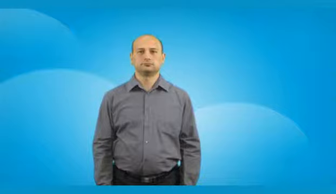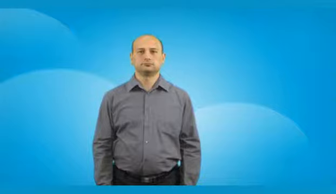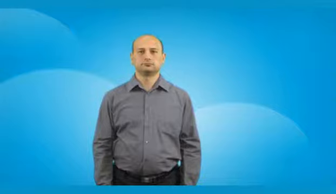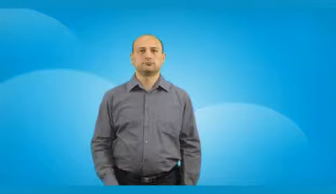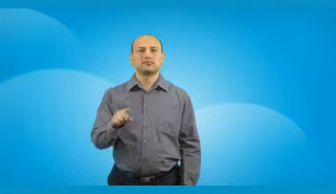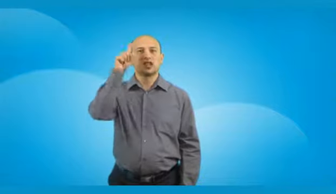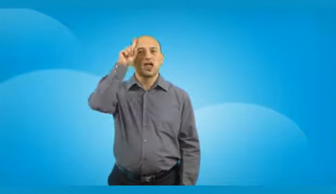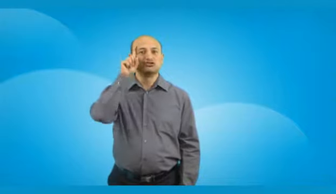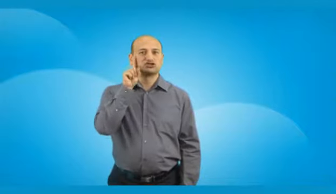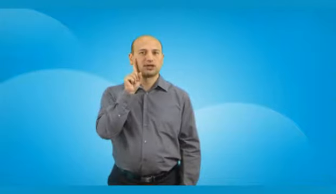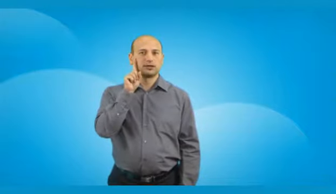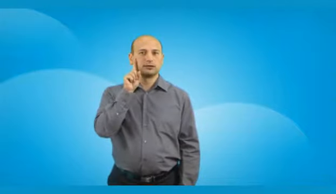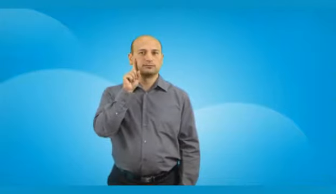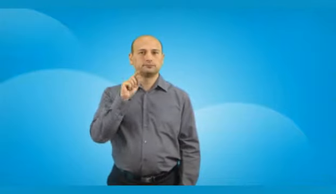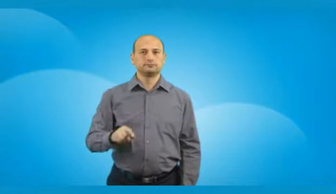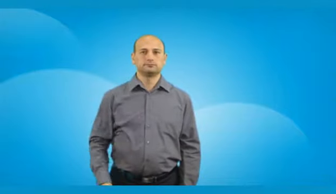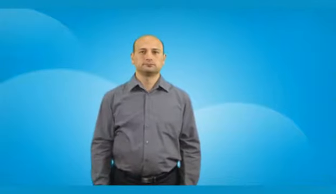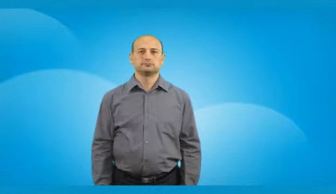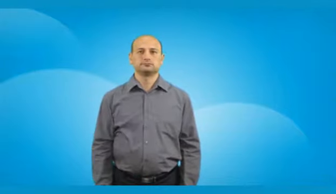Esély